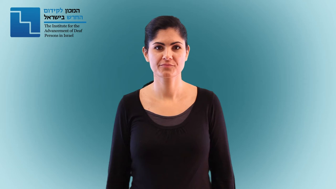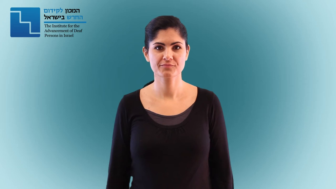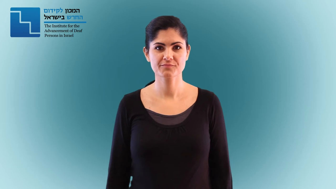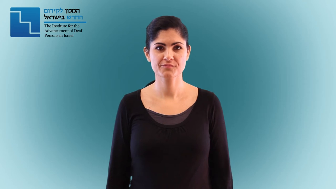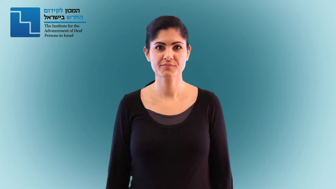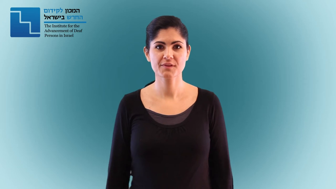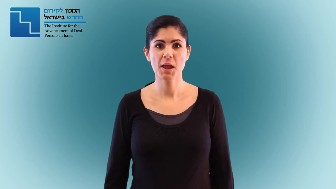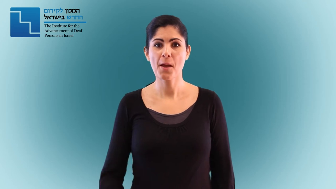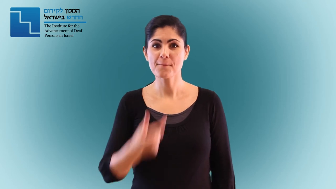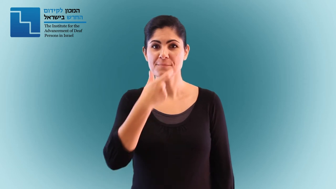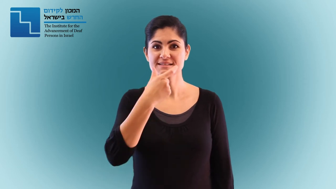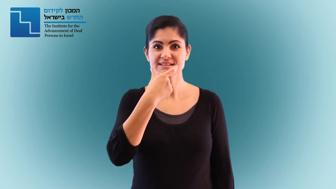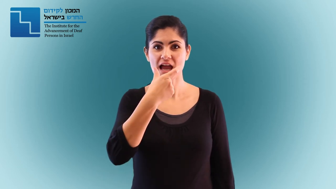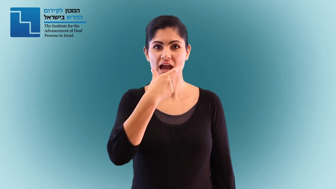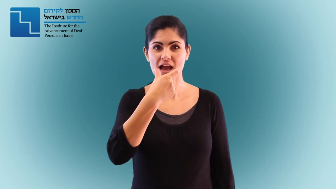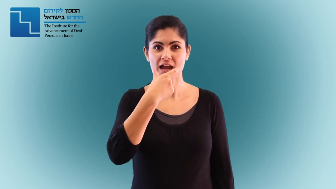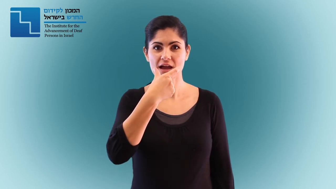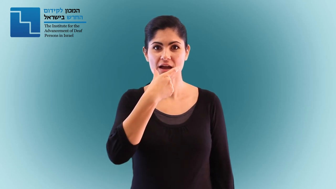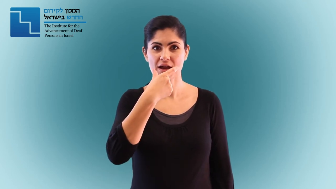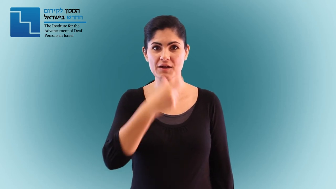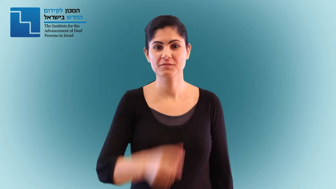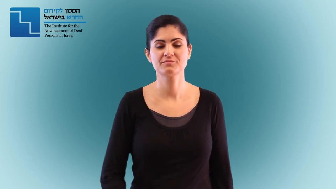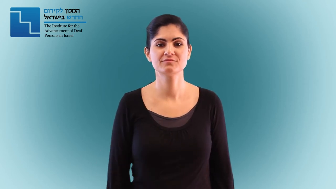פיצה (משולש)